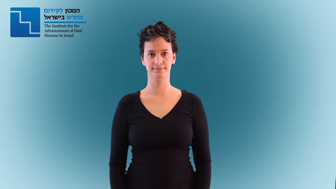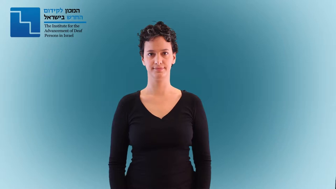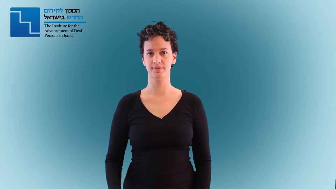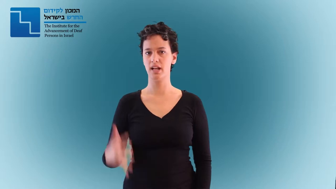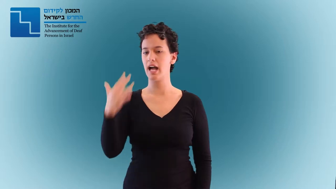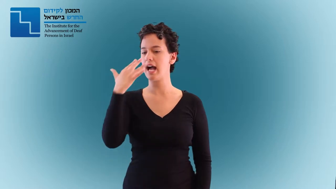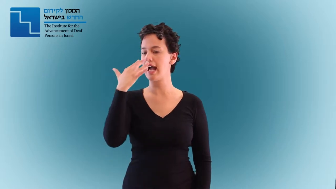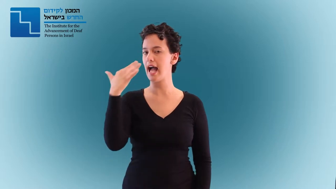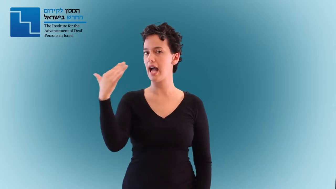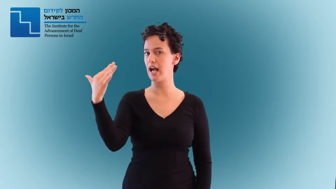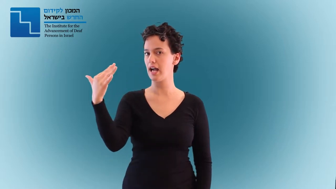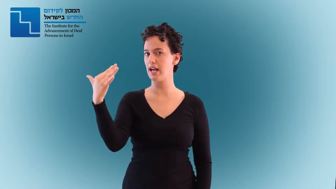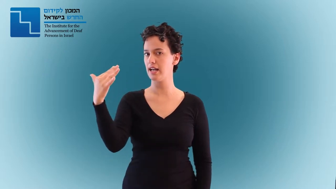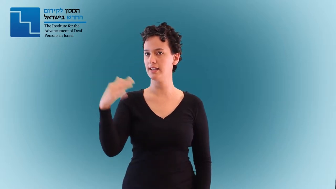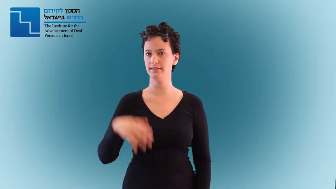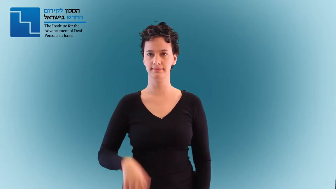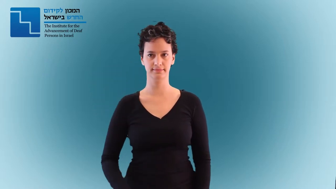ריח